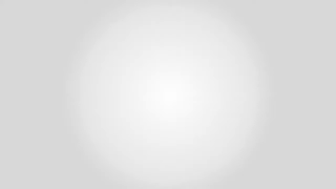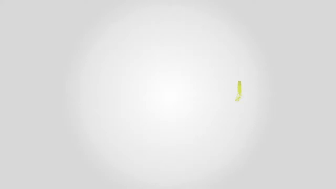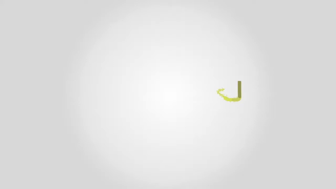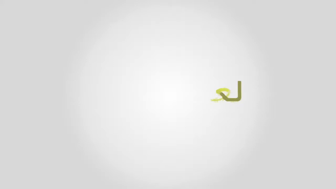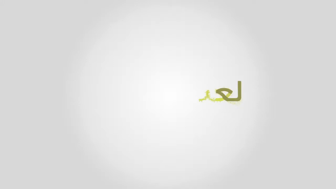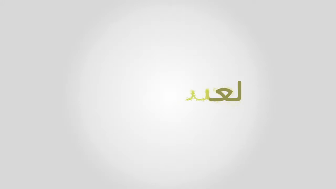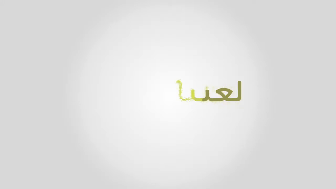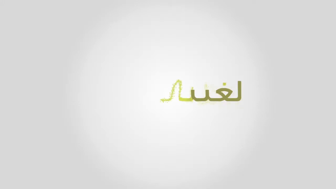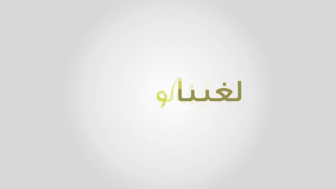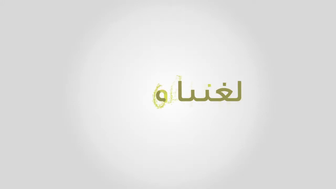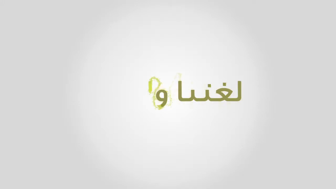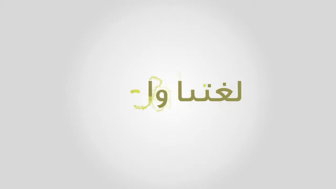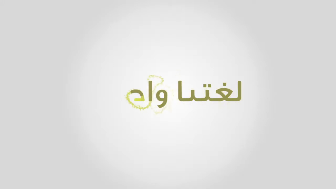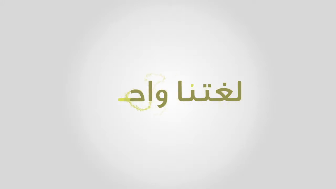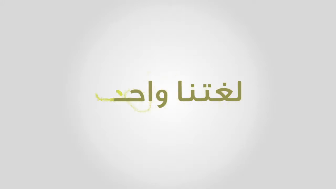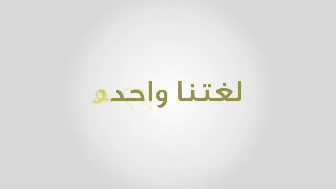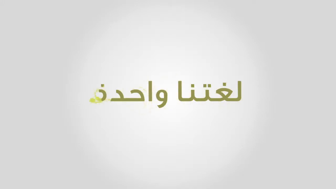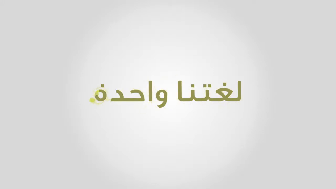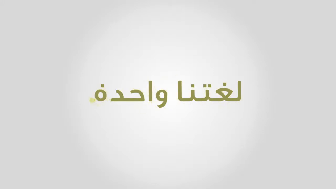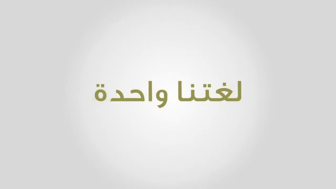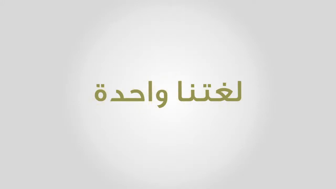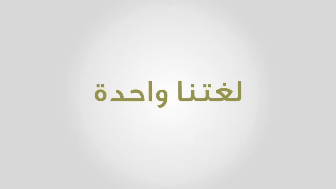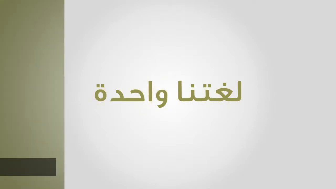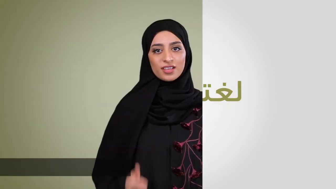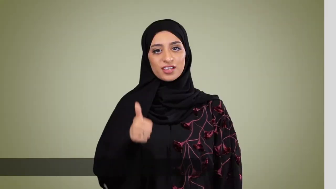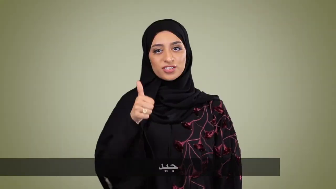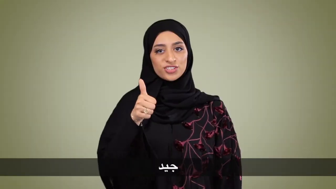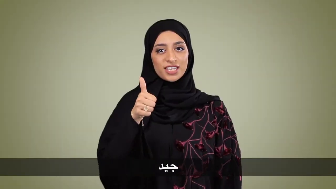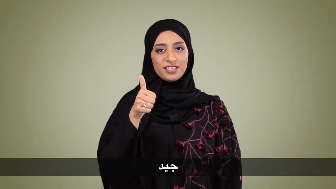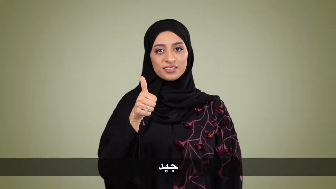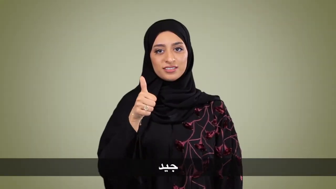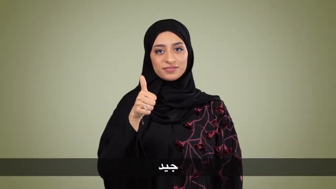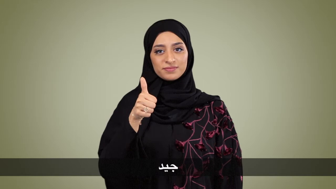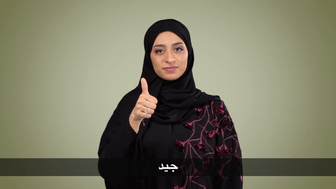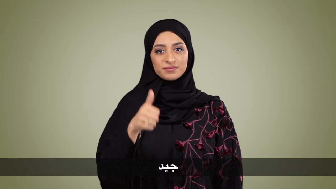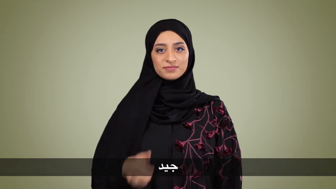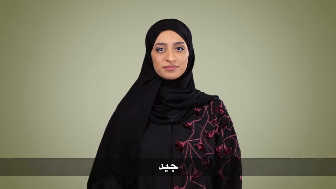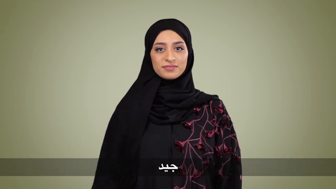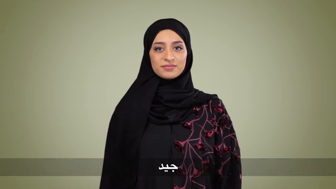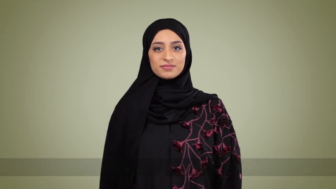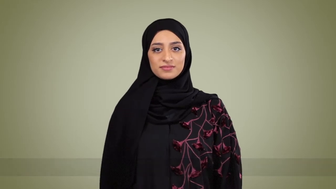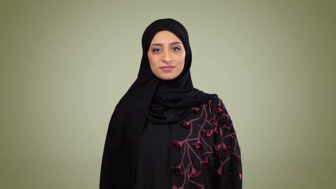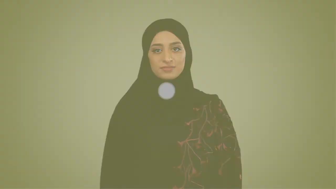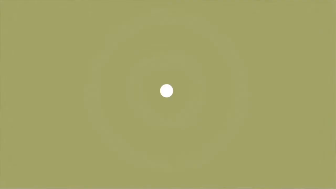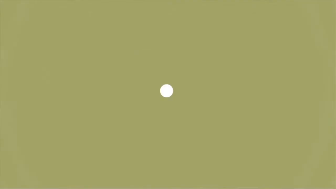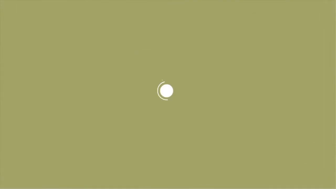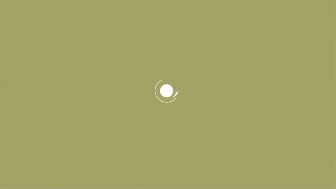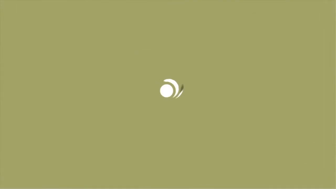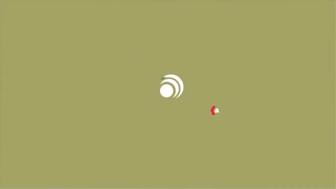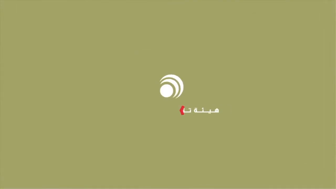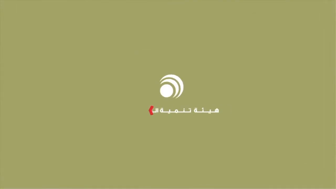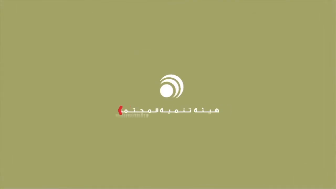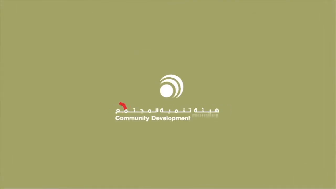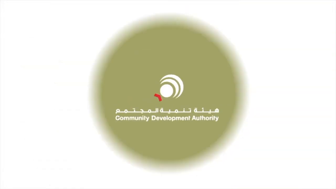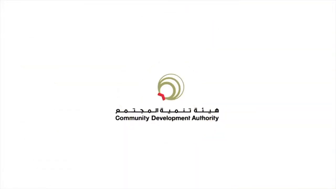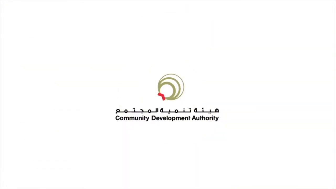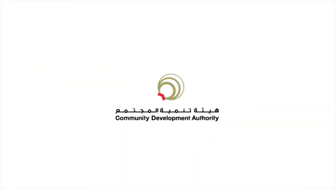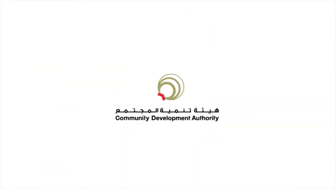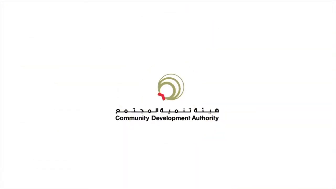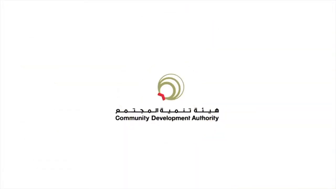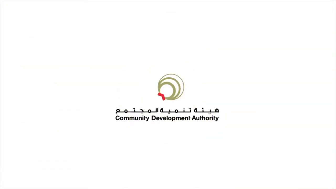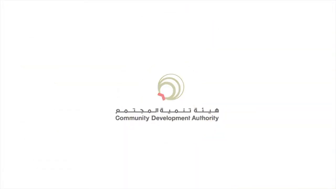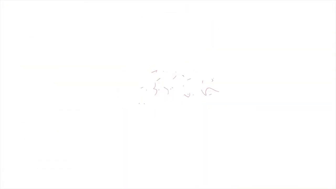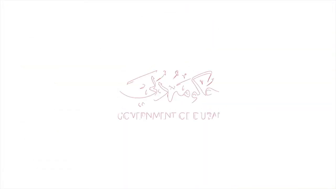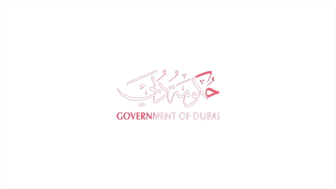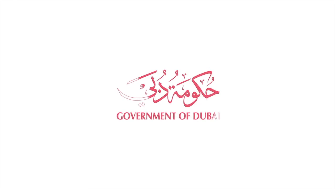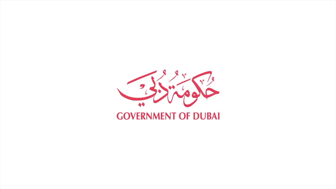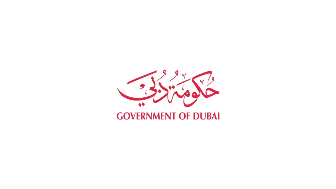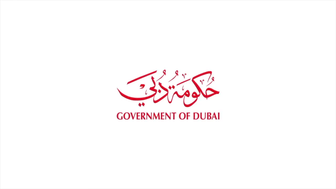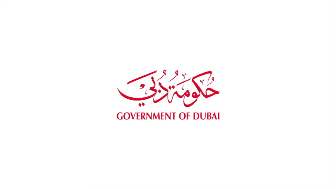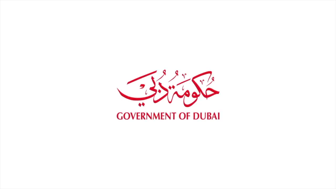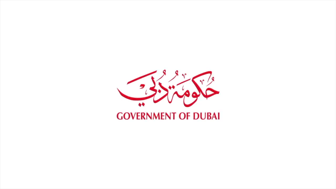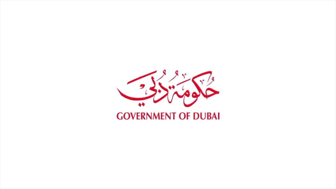جيد